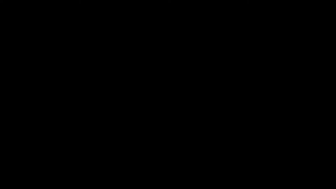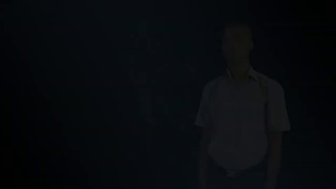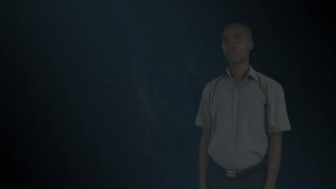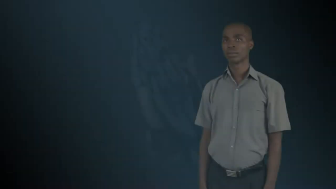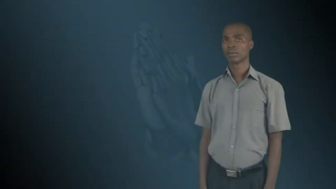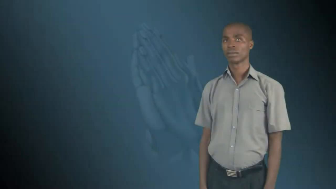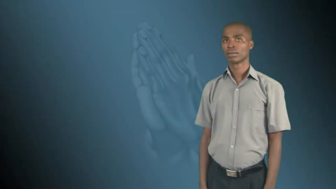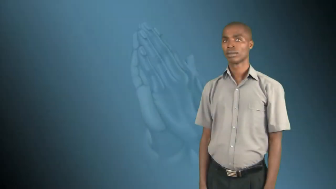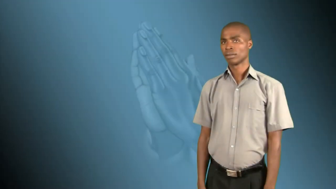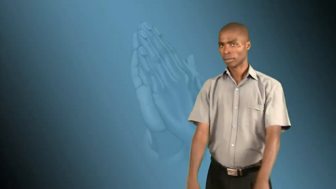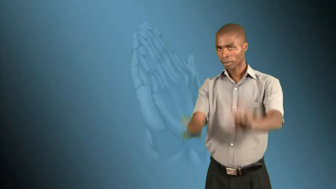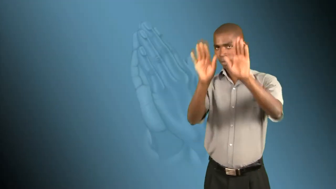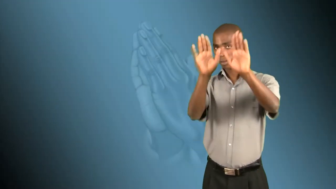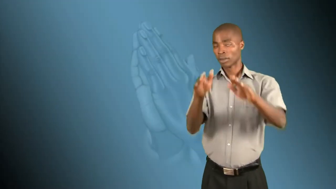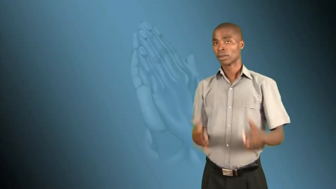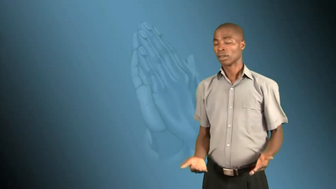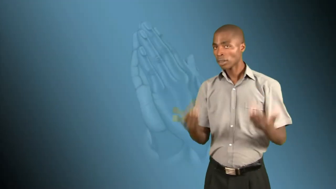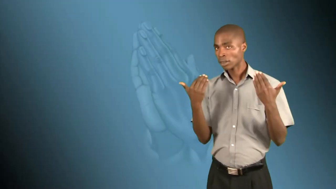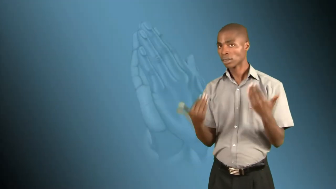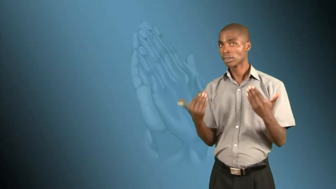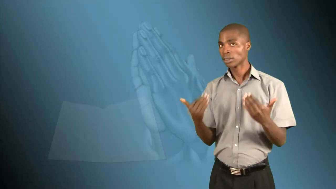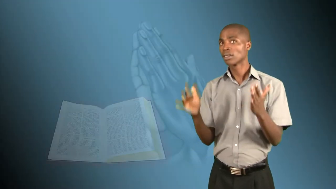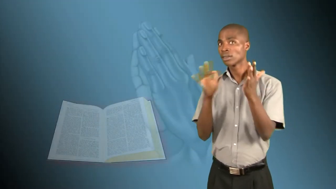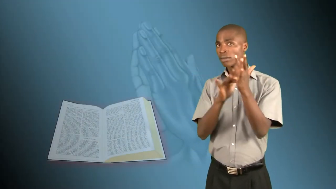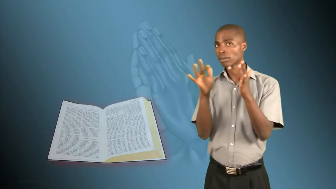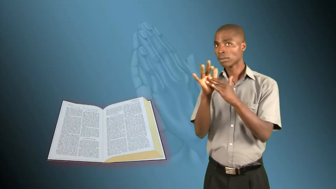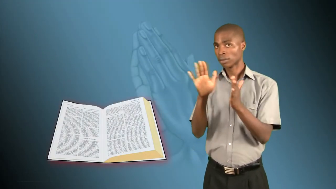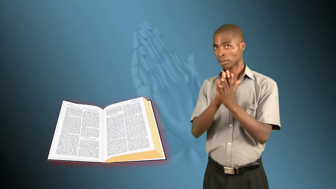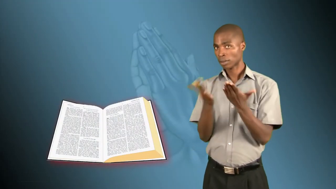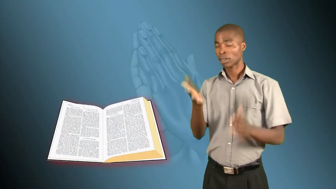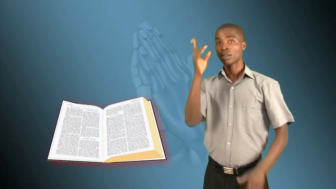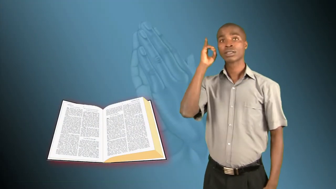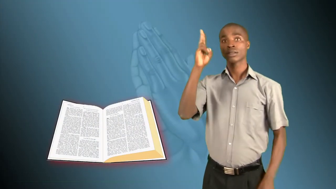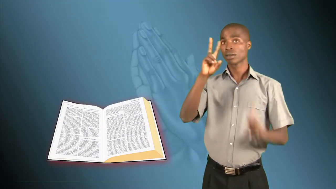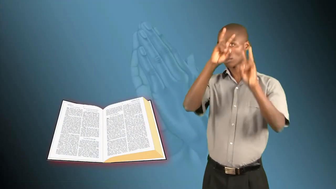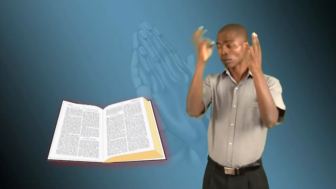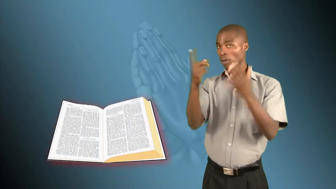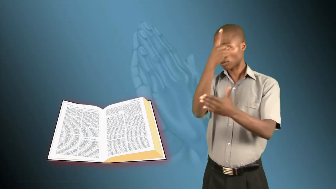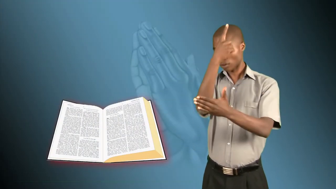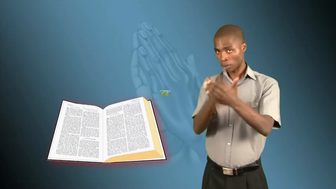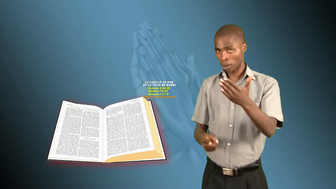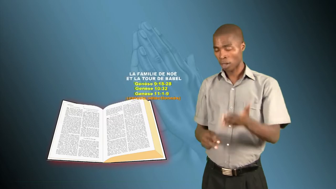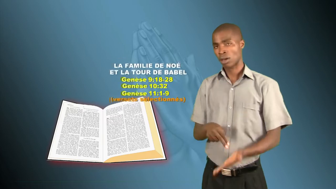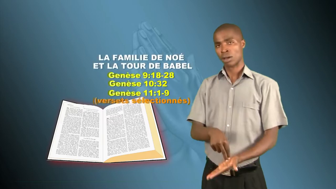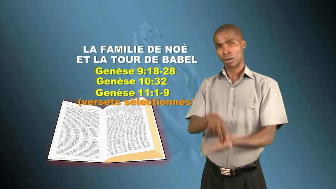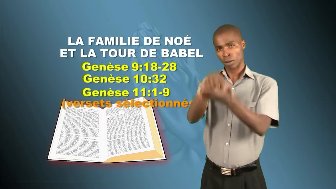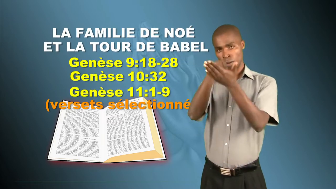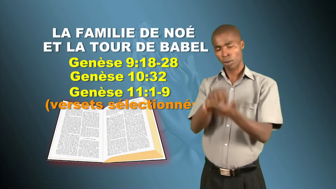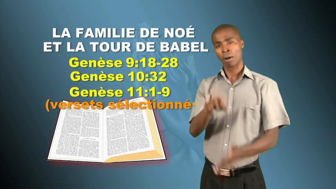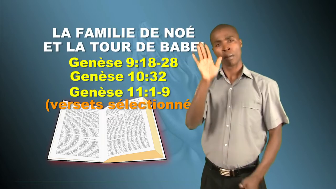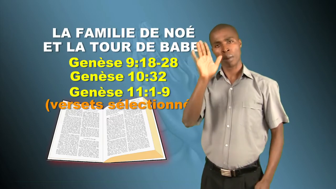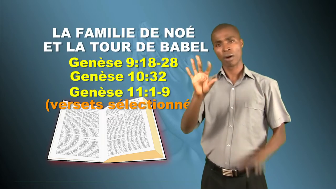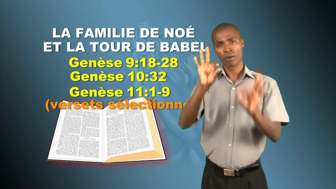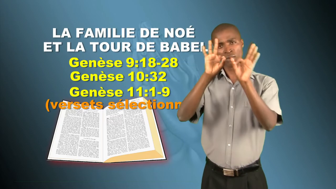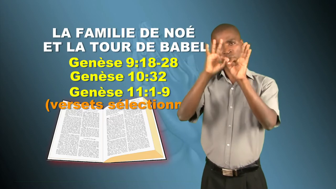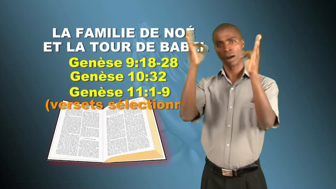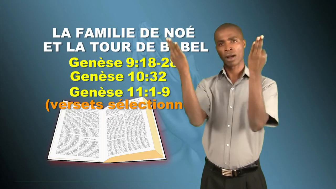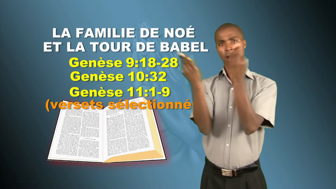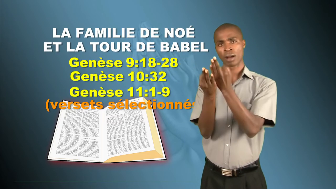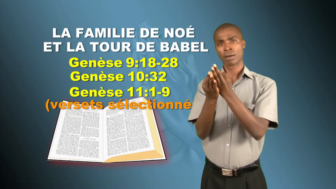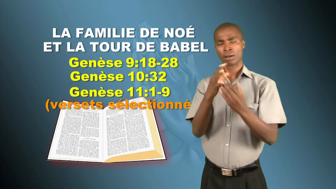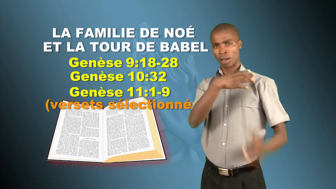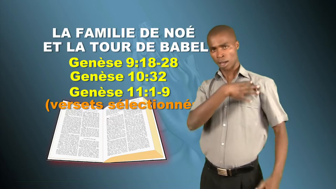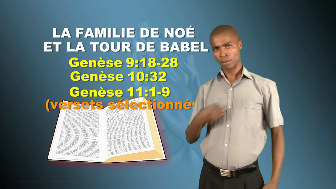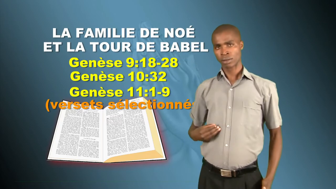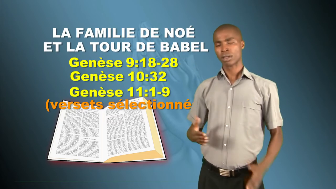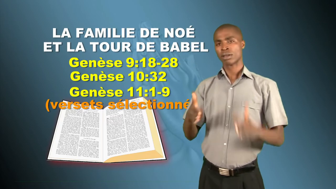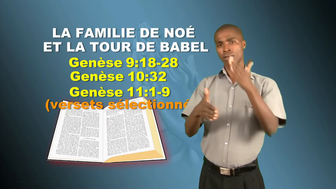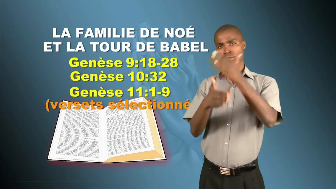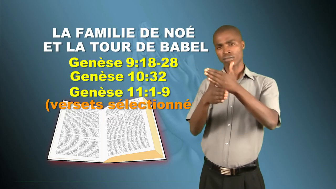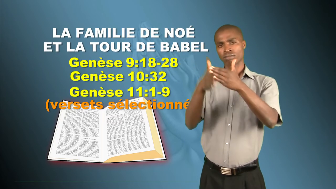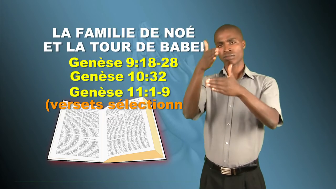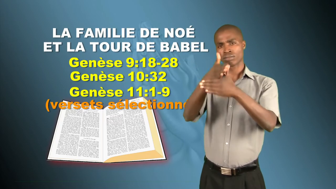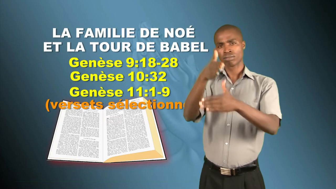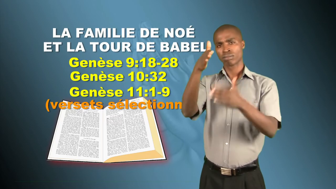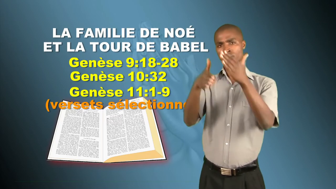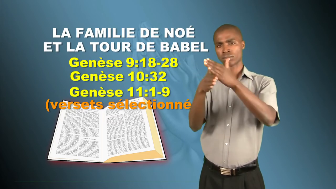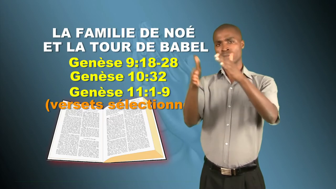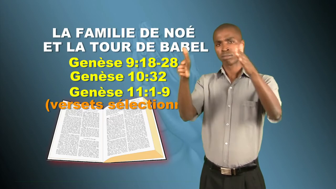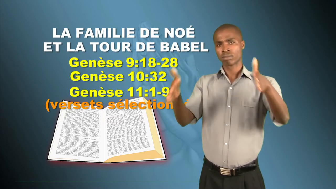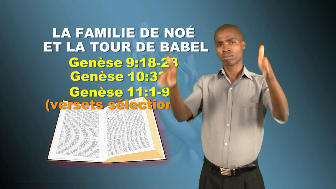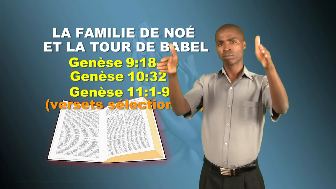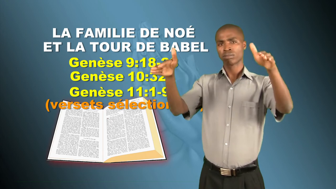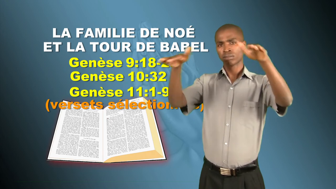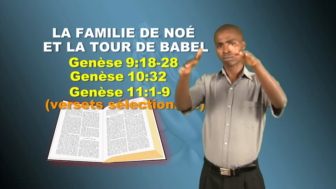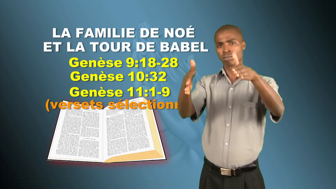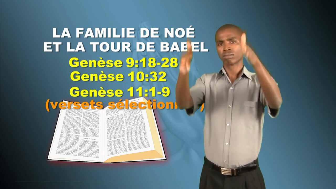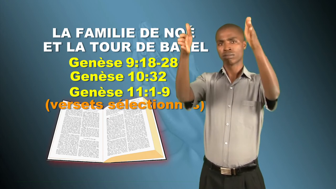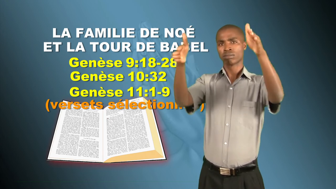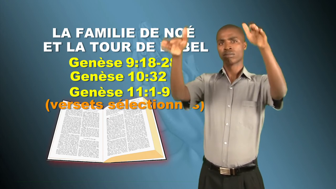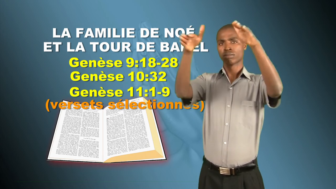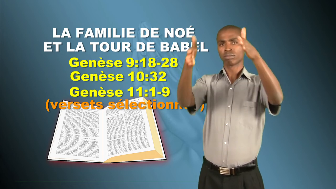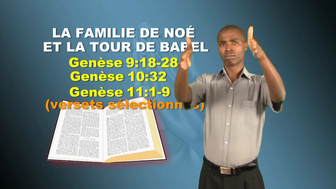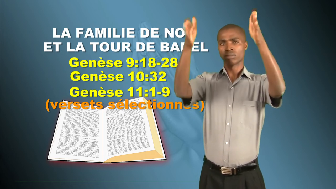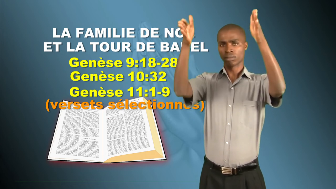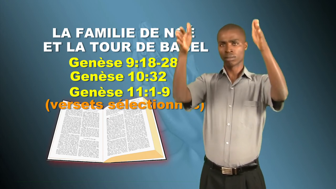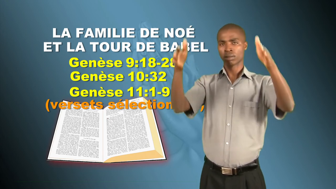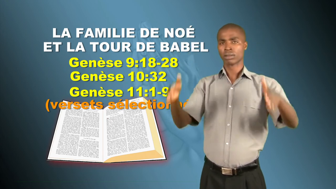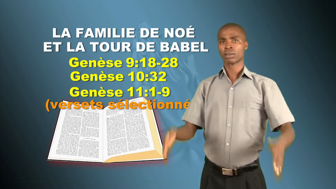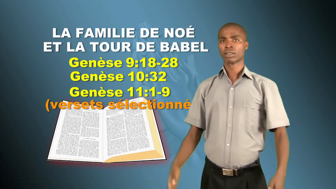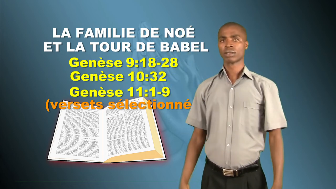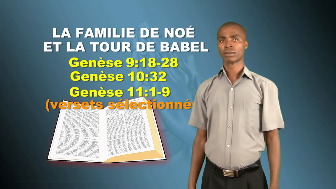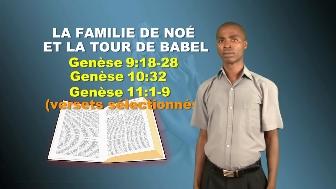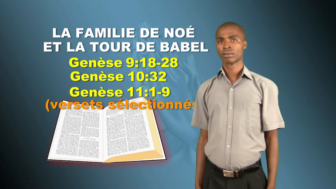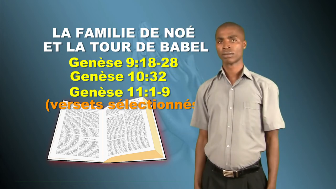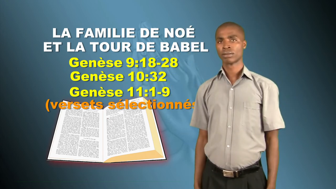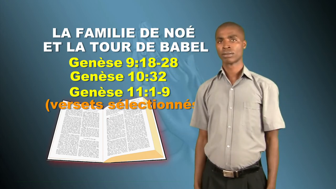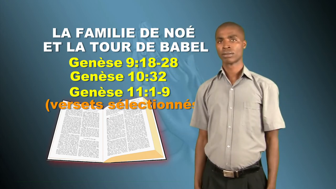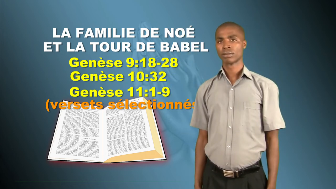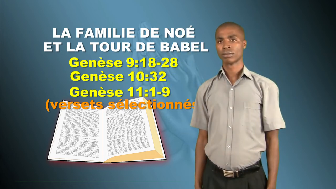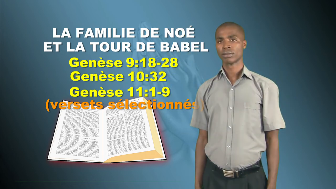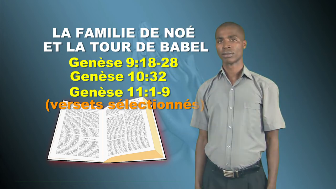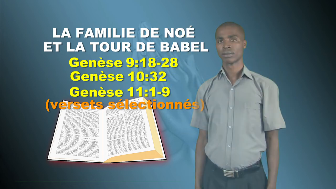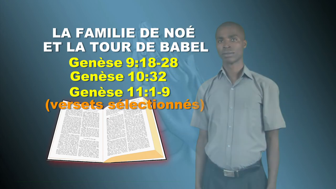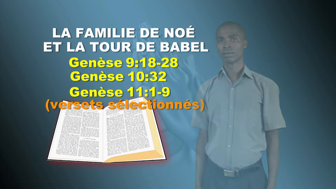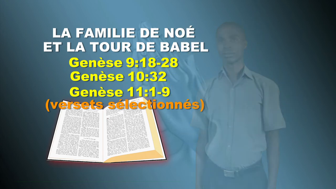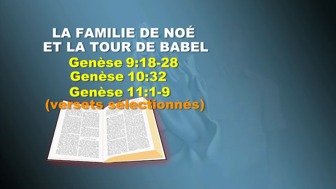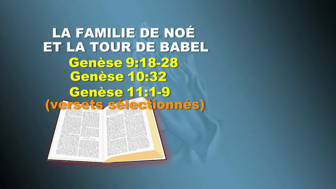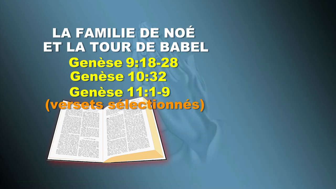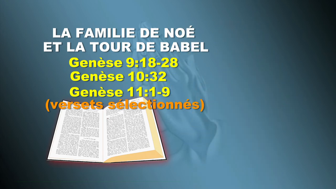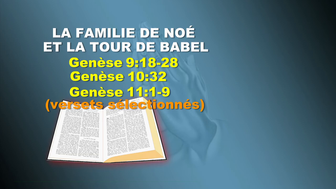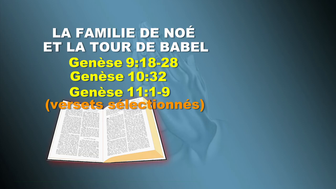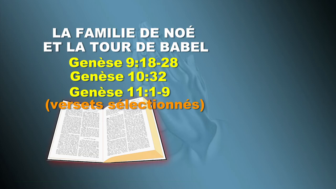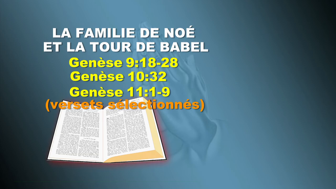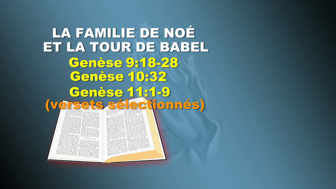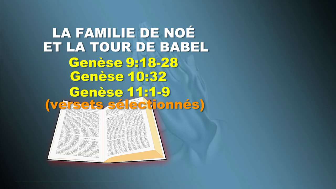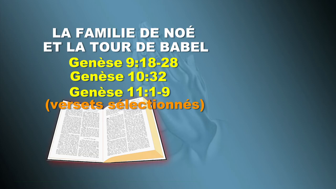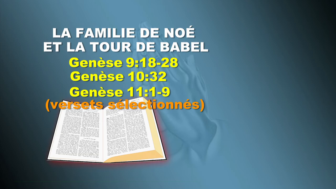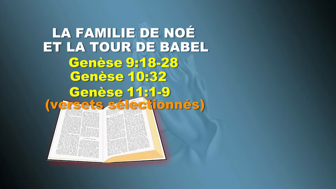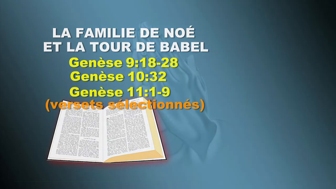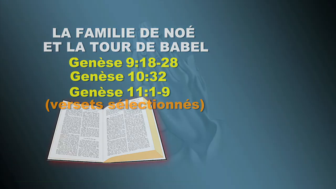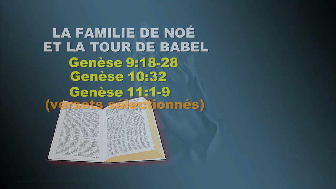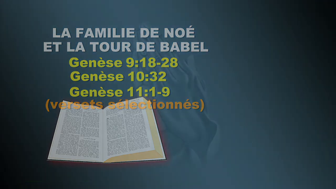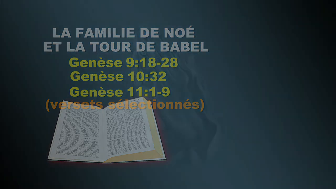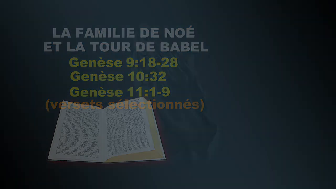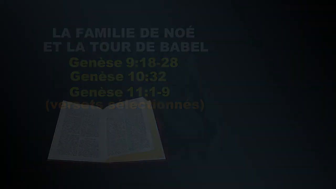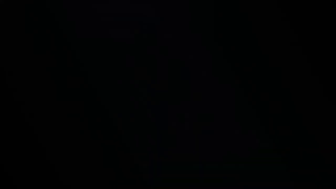La familie de Noé et la tour de Babel